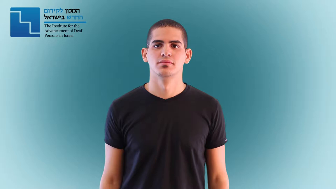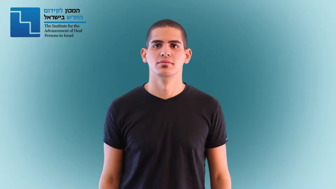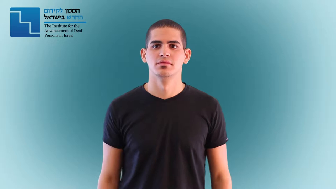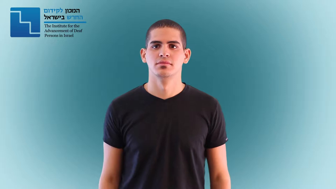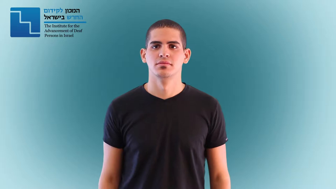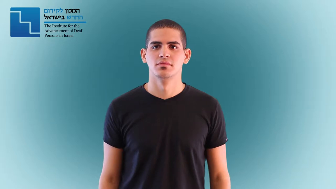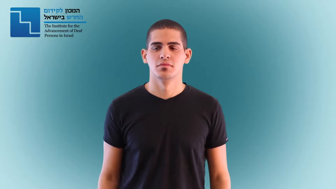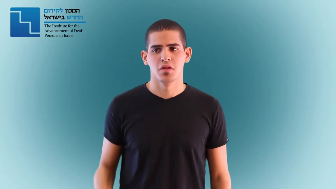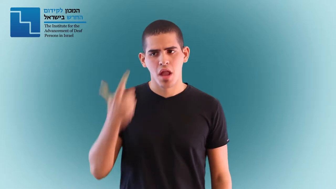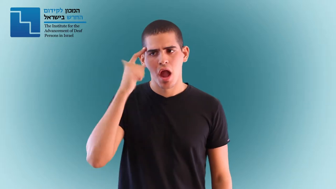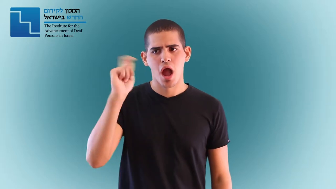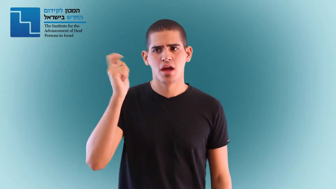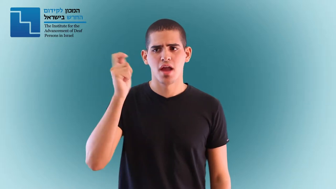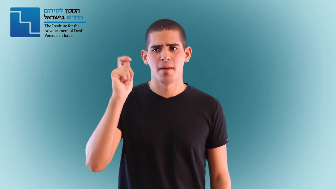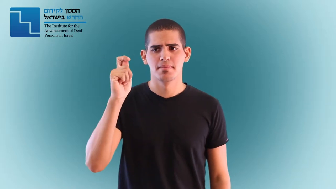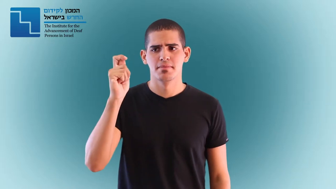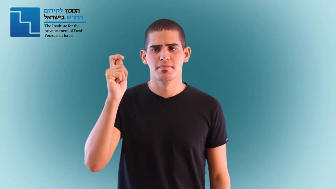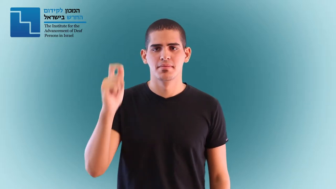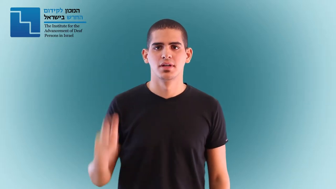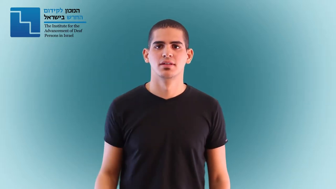חכם / אינטליגנט